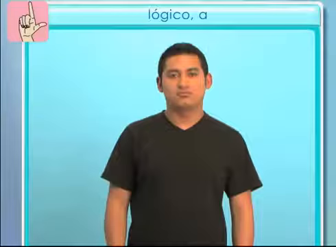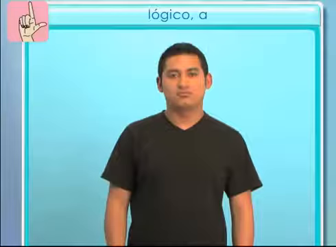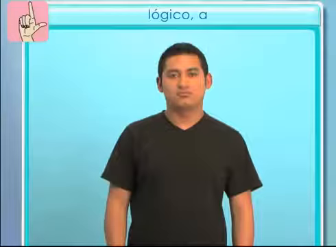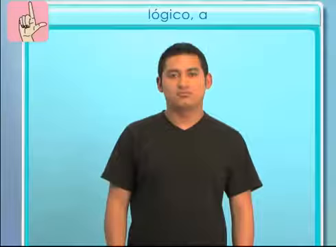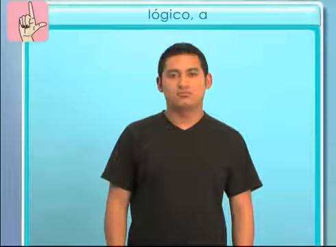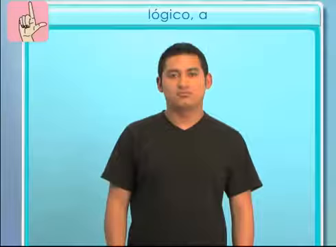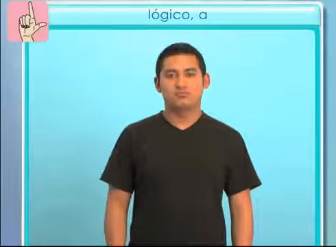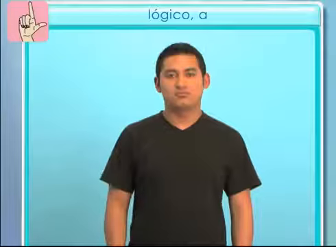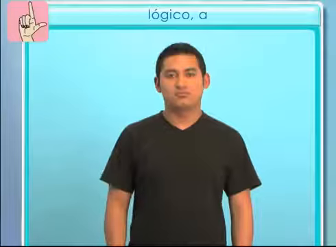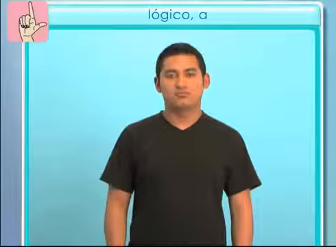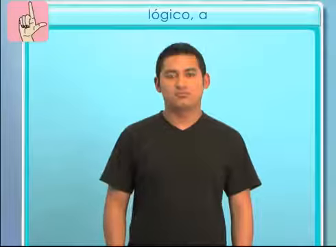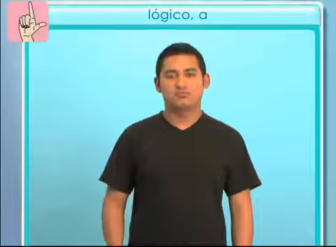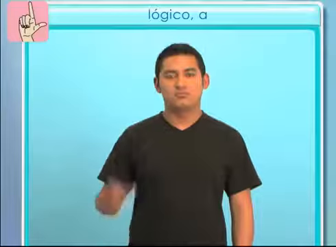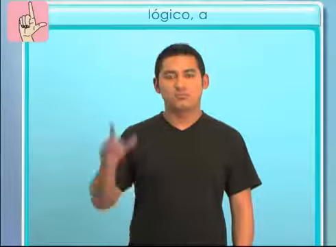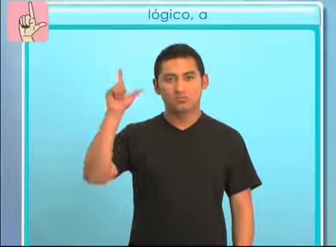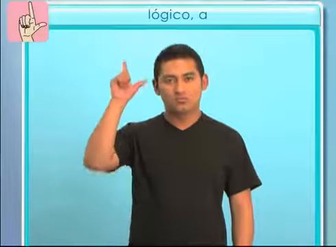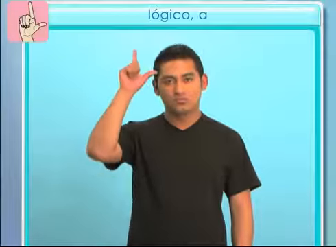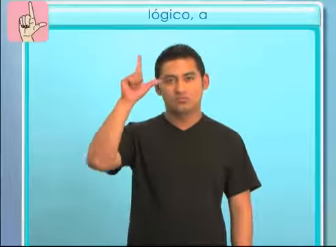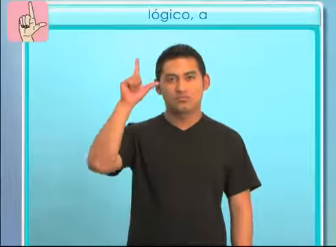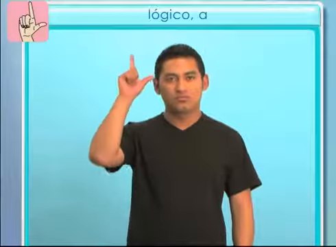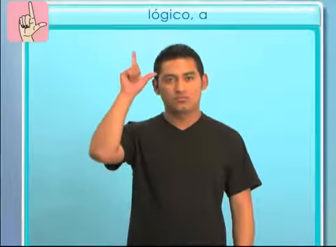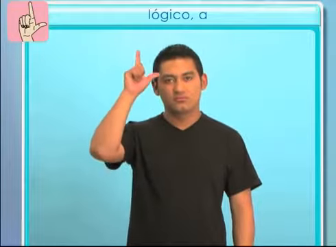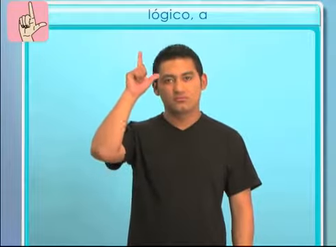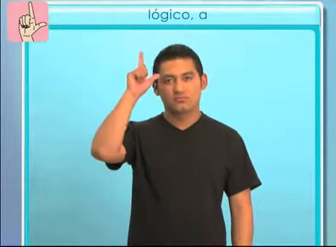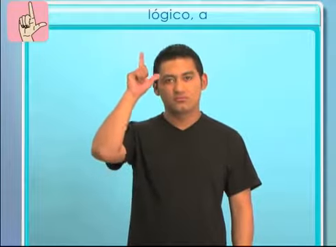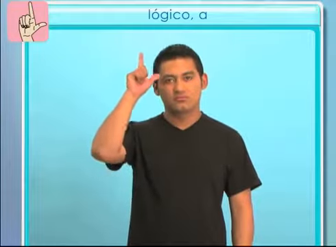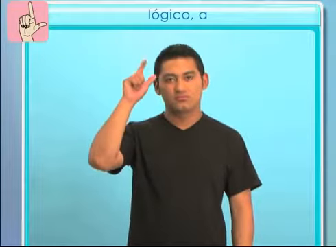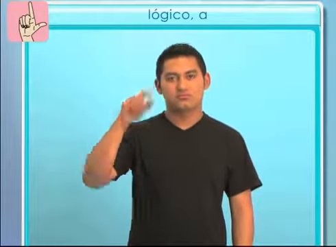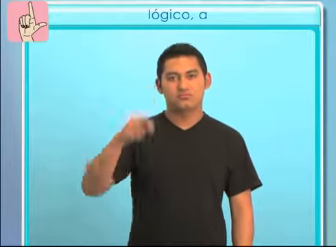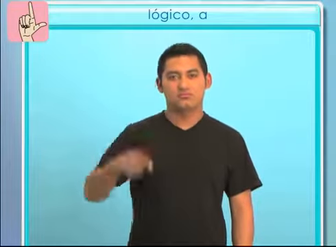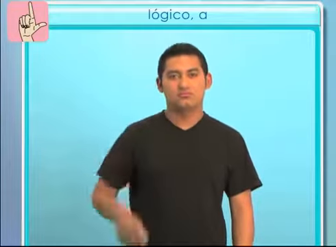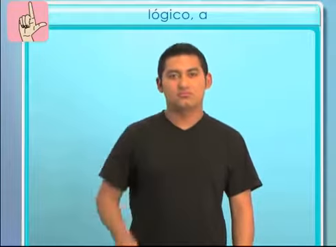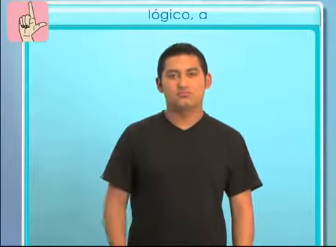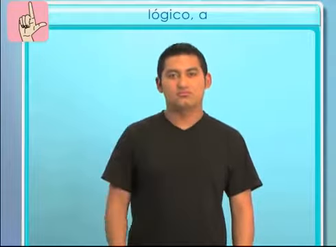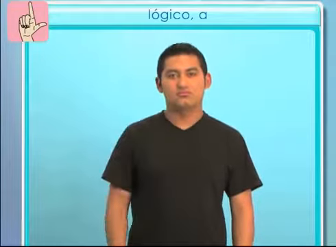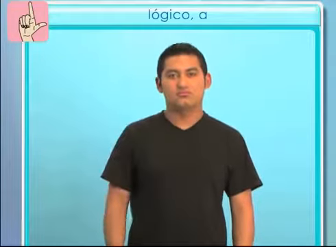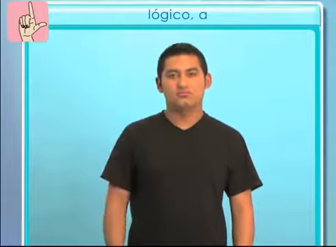Lógico